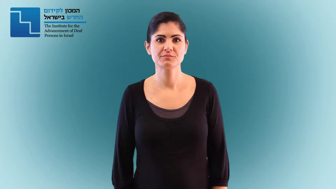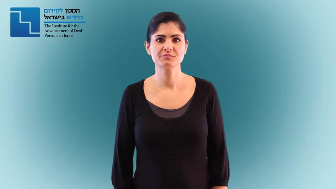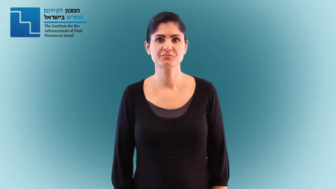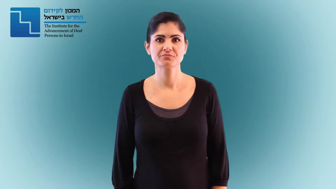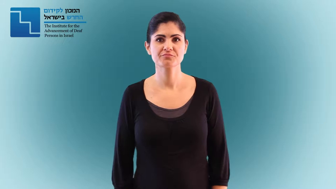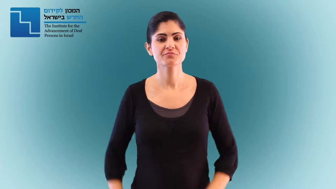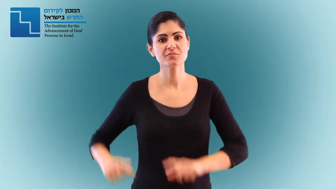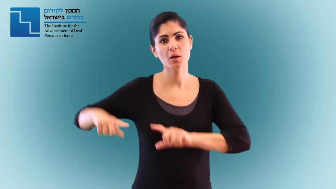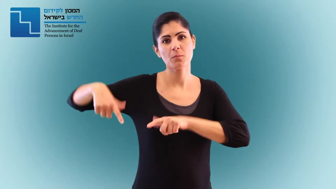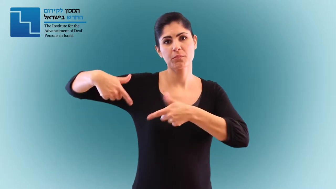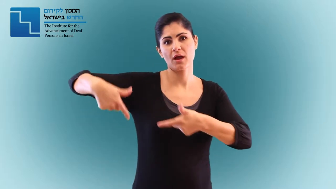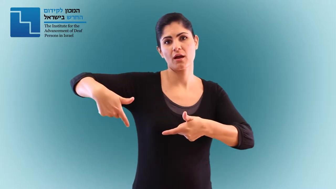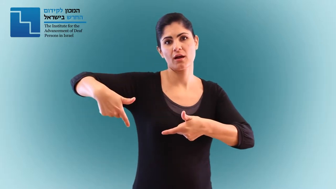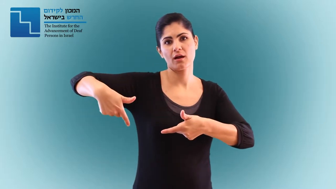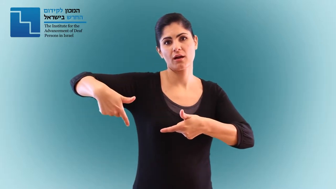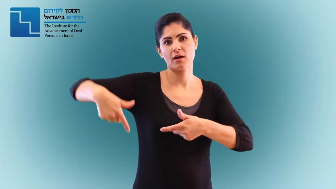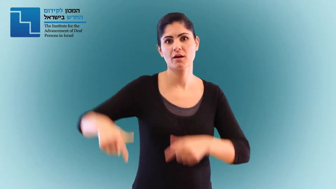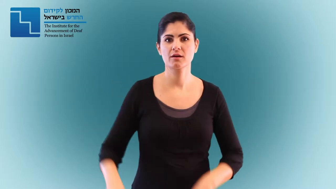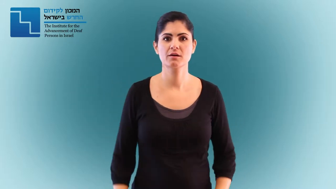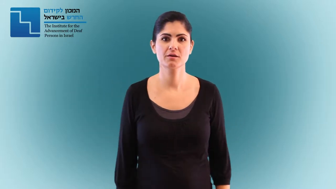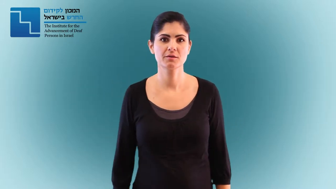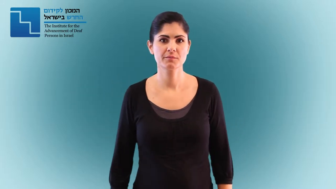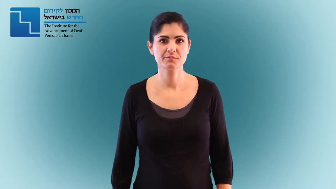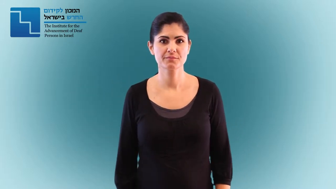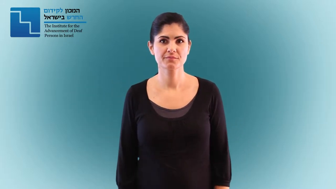פח (לזבל) / אשפה